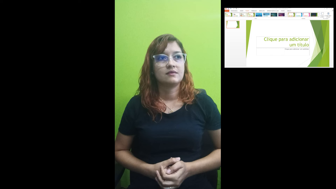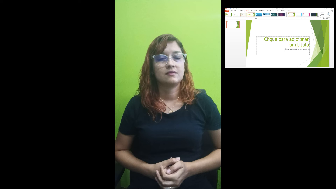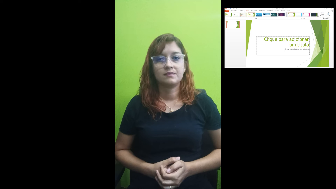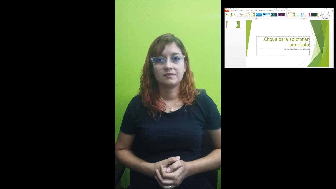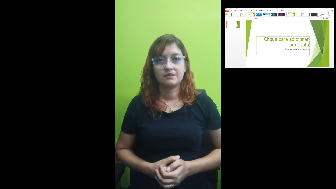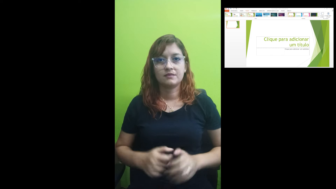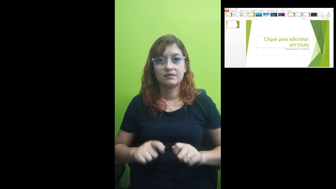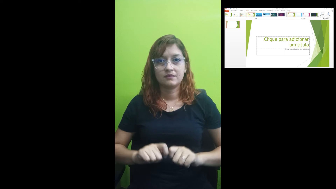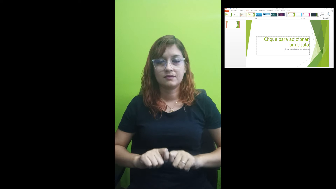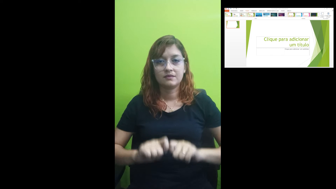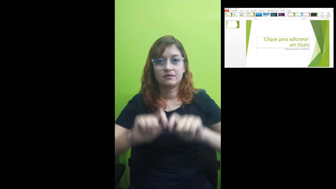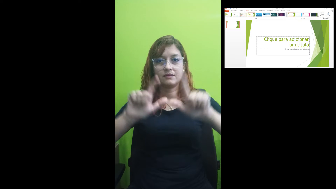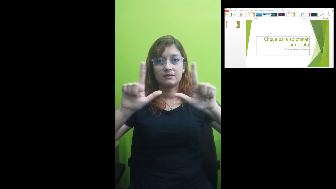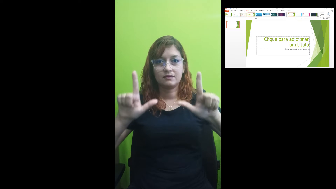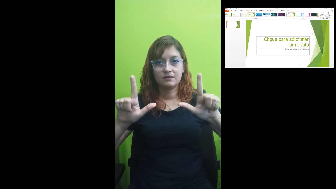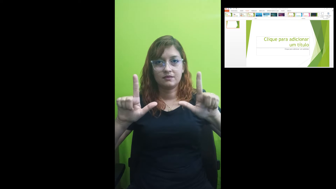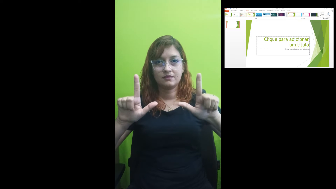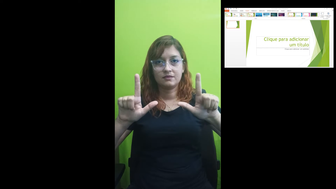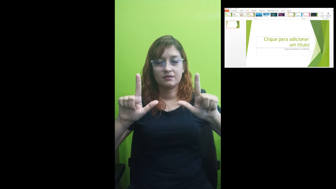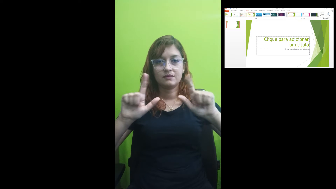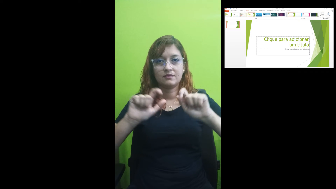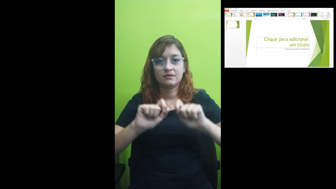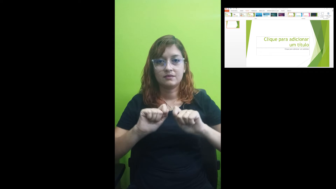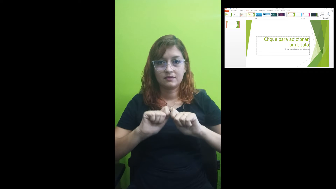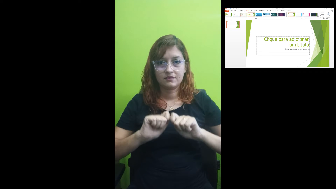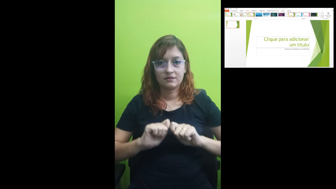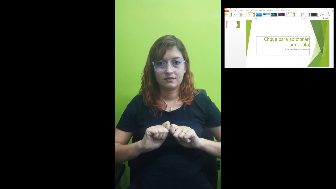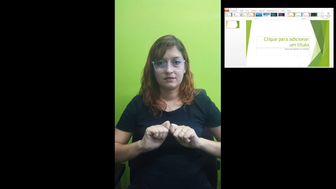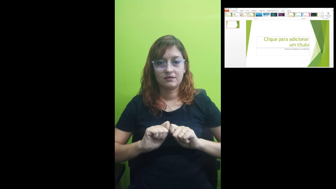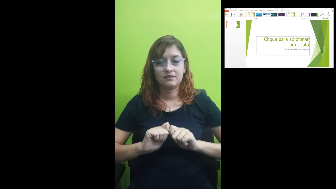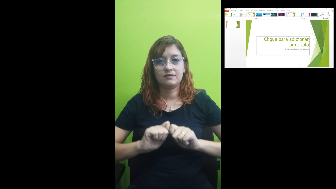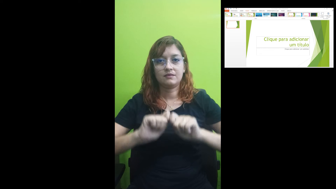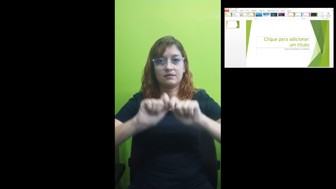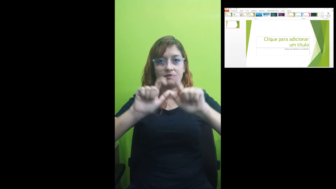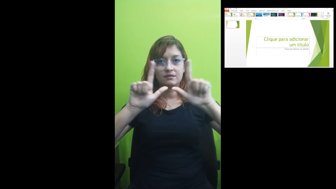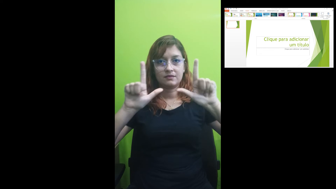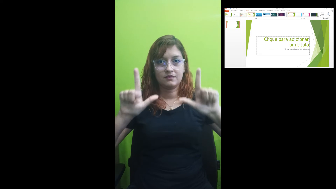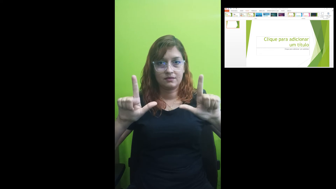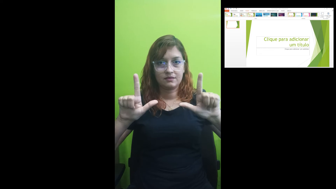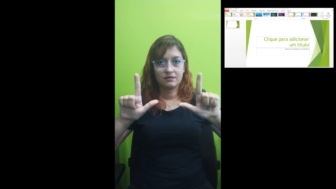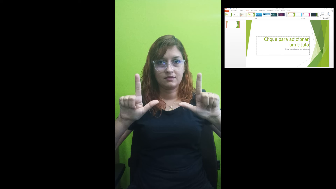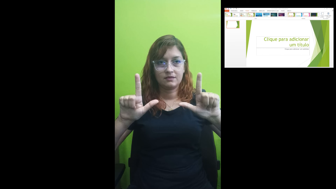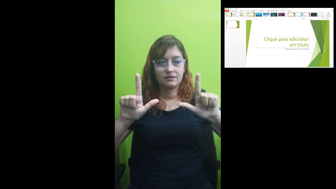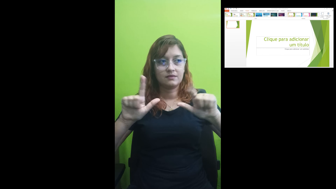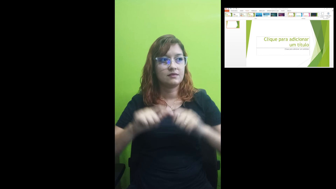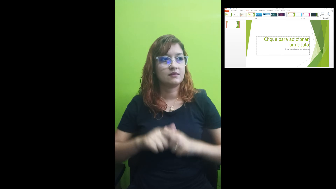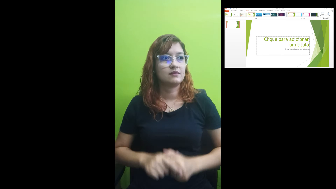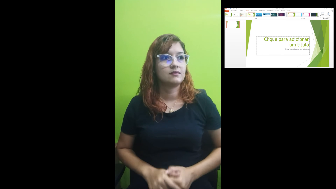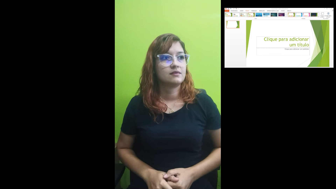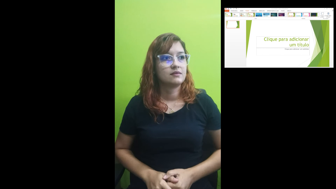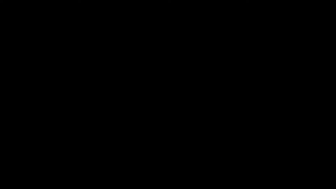SLIDE